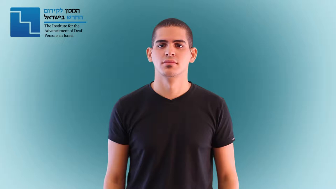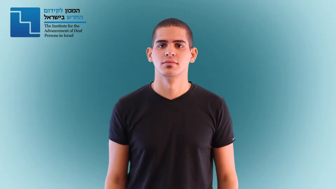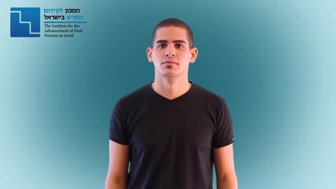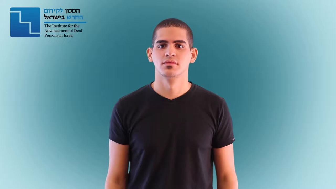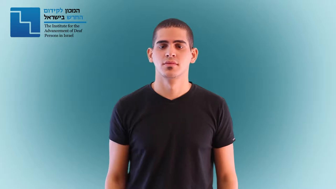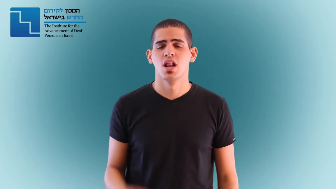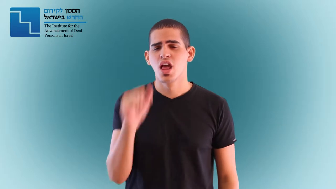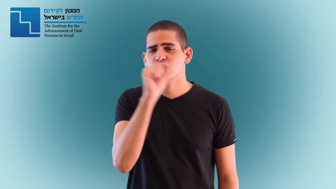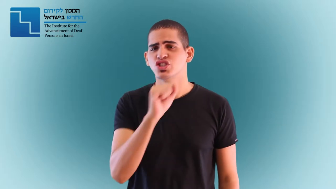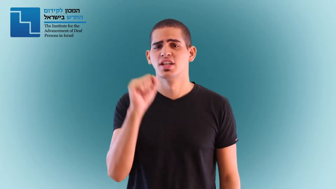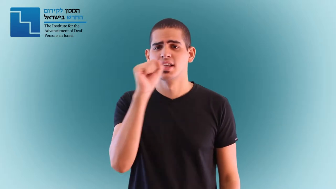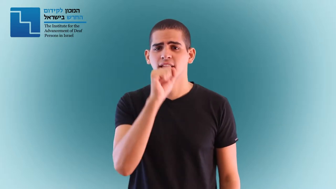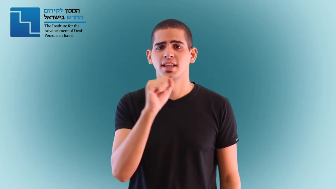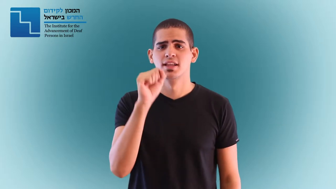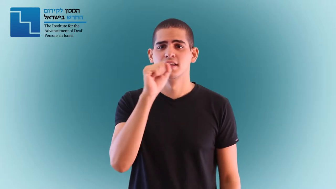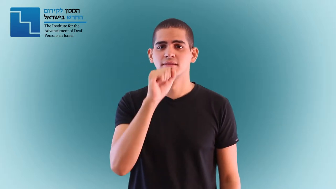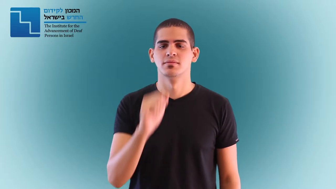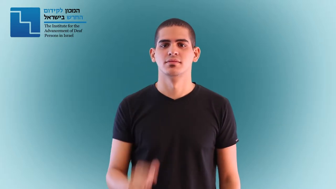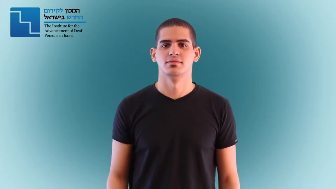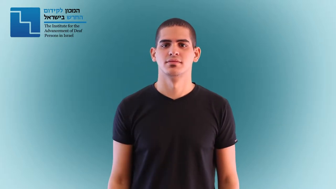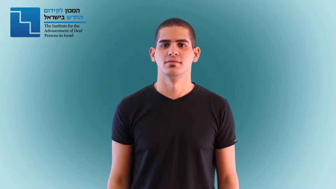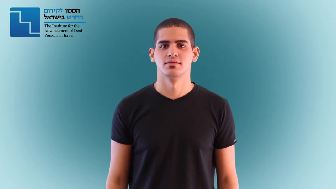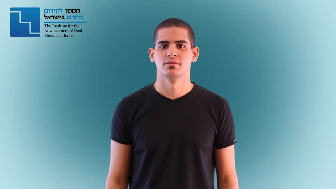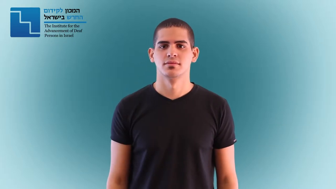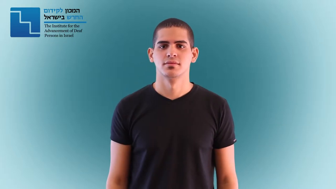לשיר